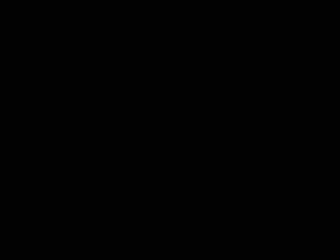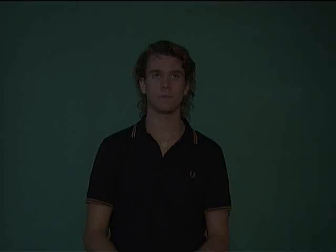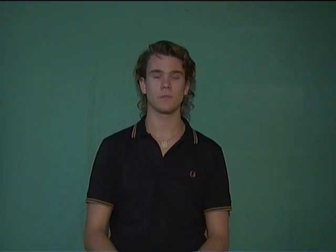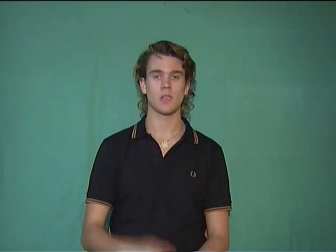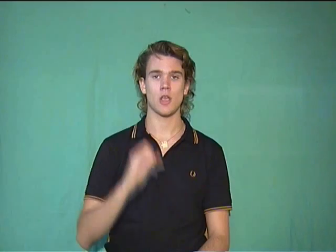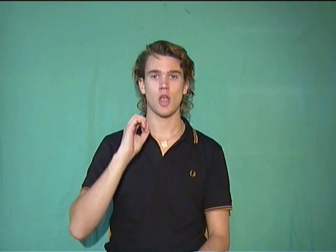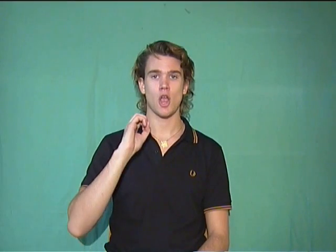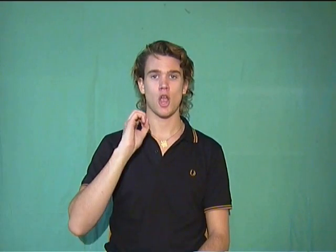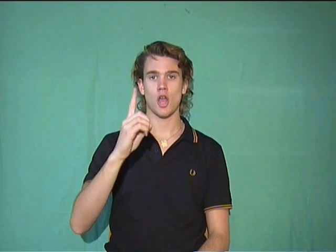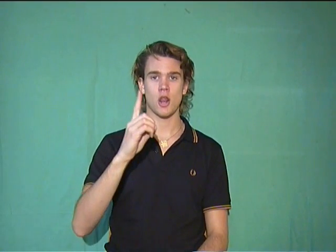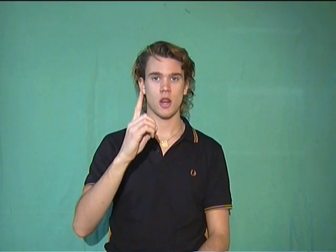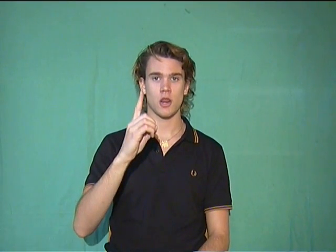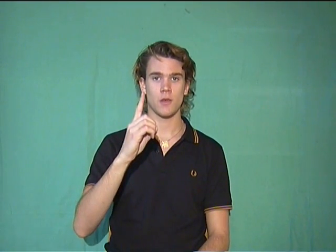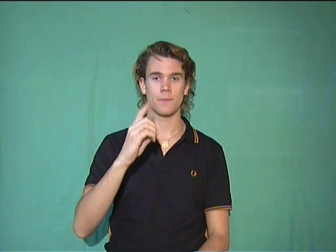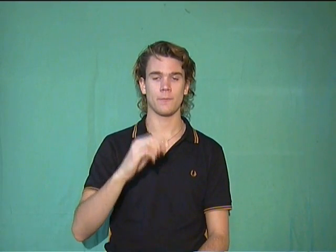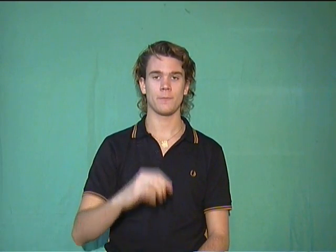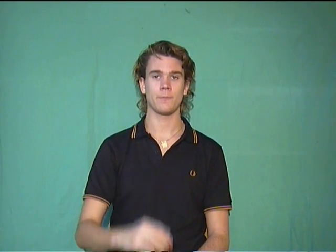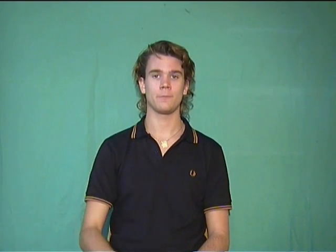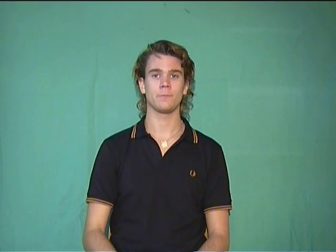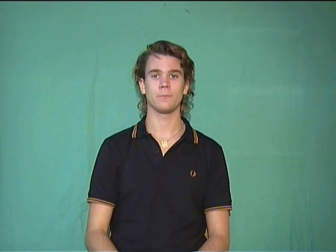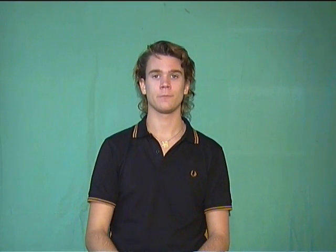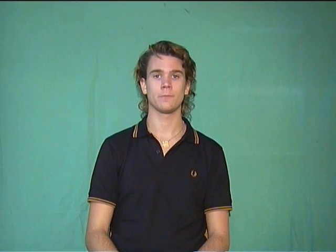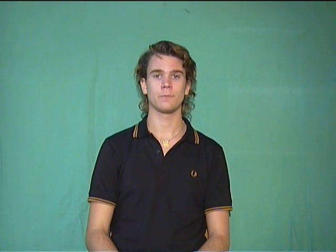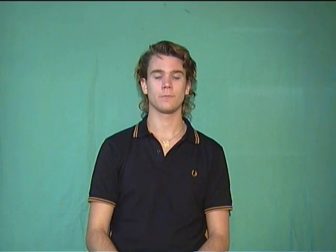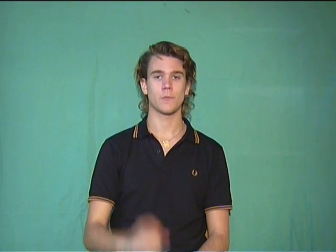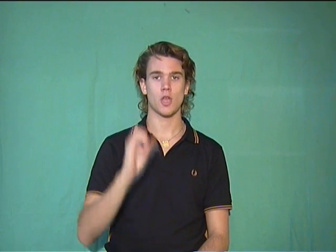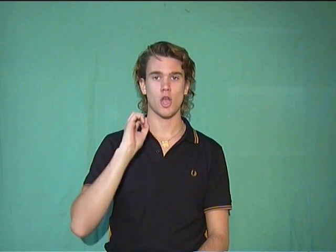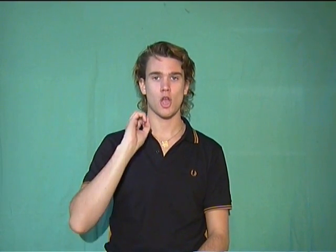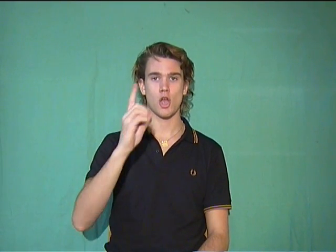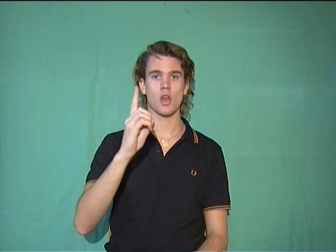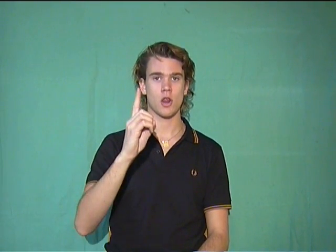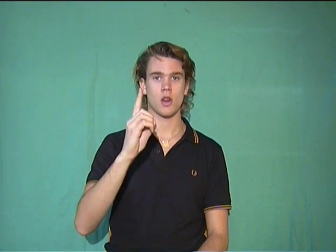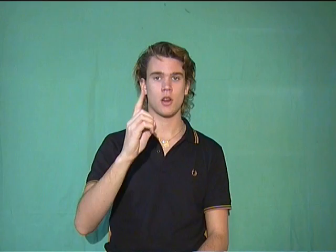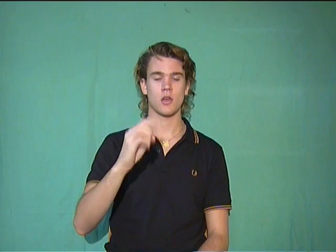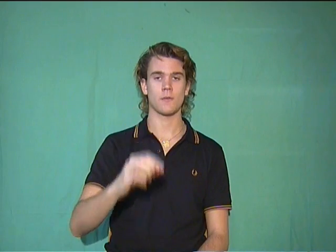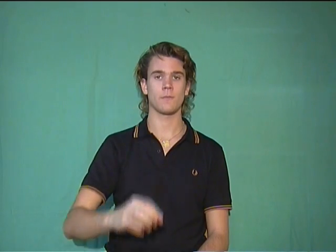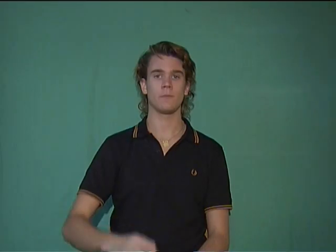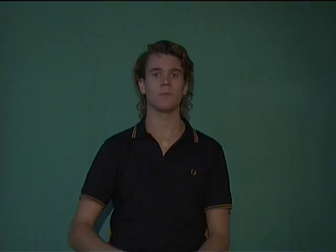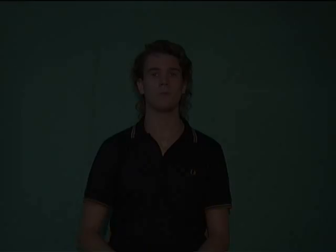Öl